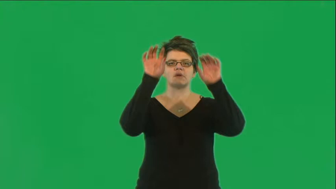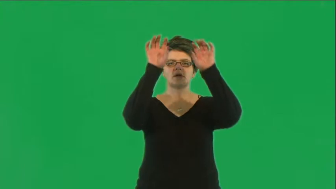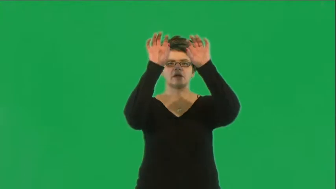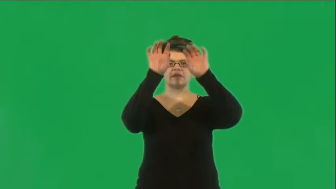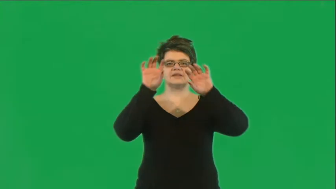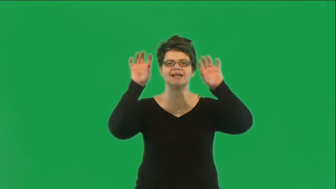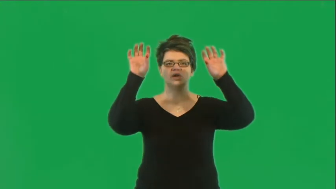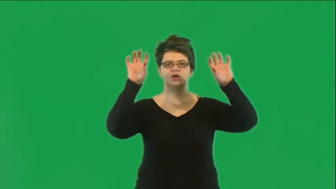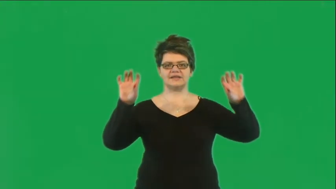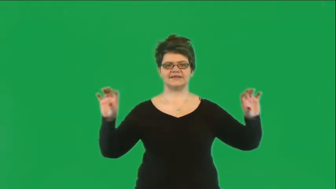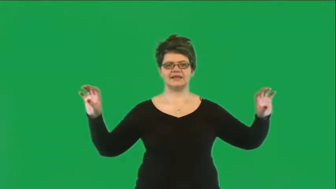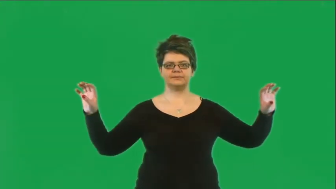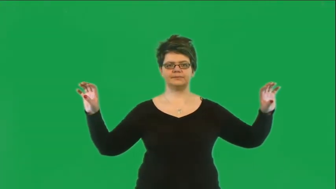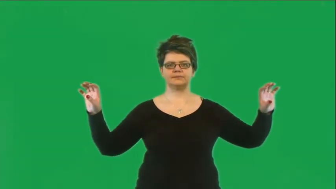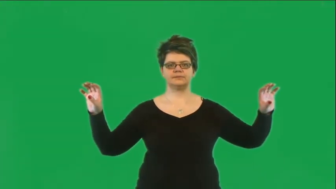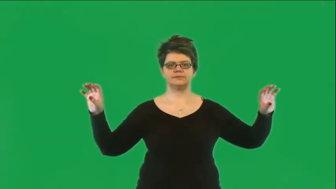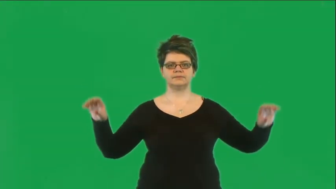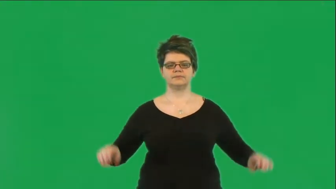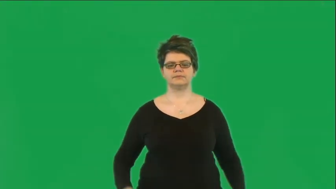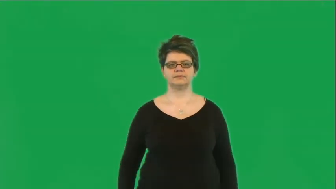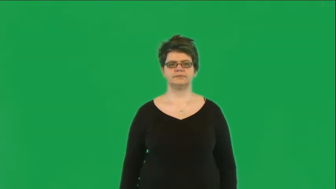dekoracja